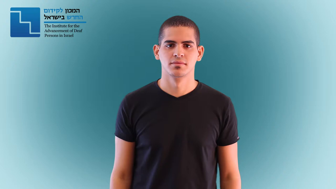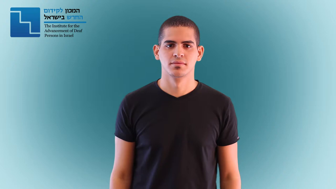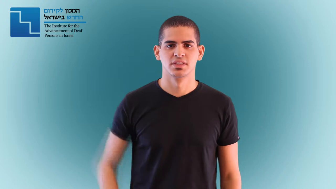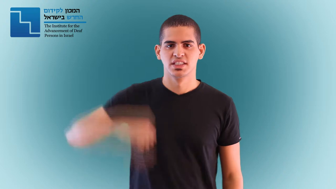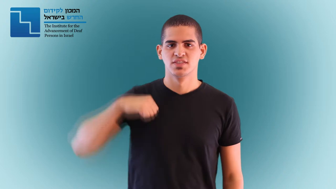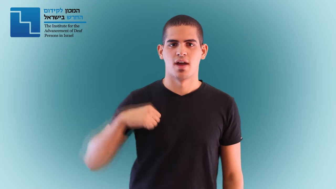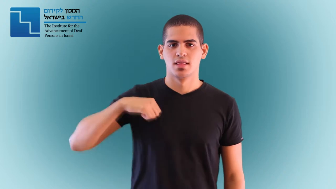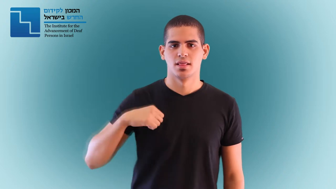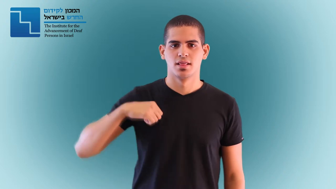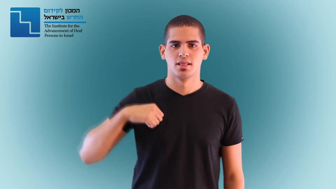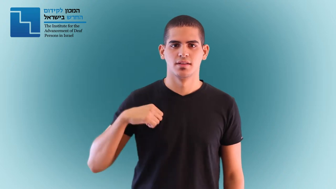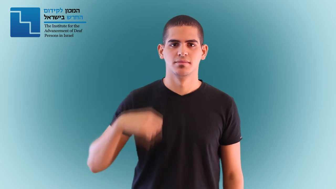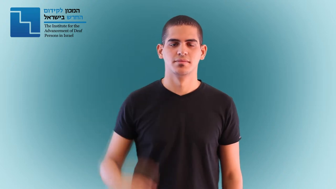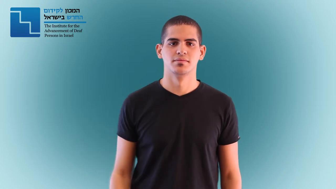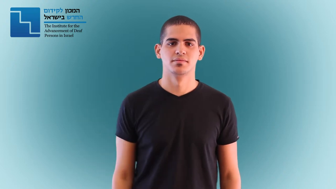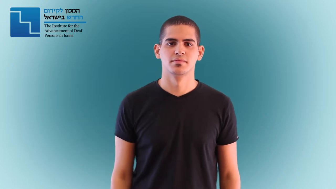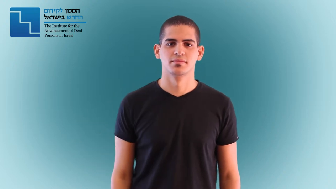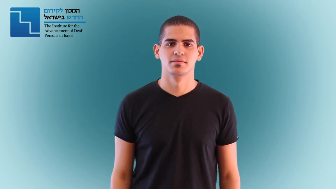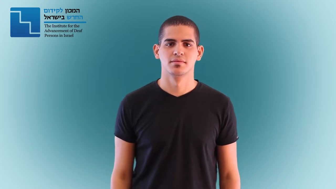צפת